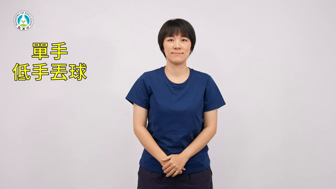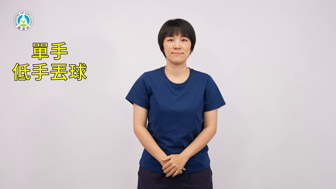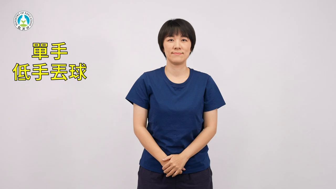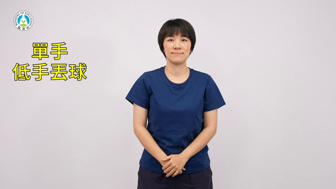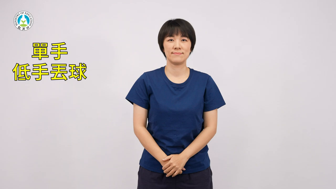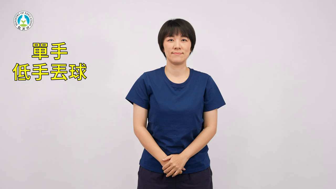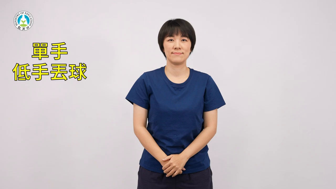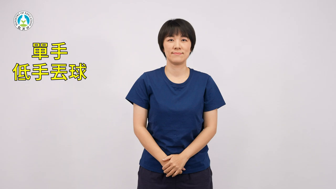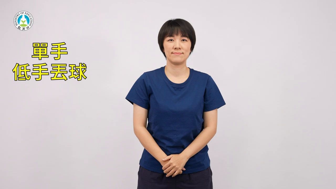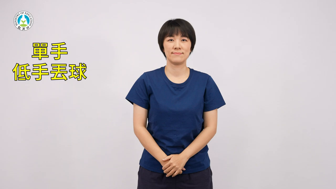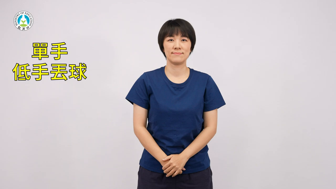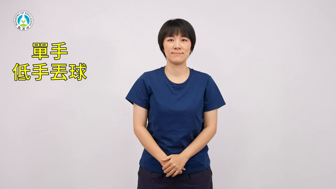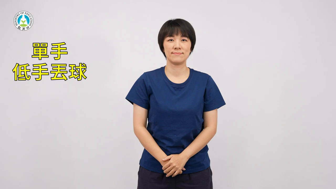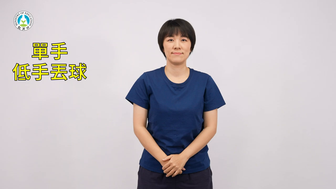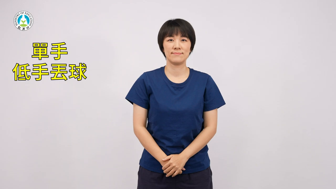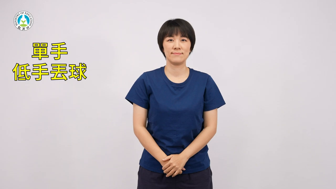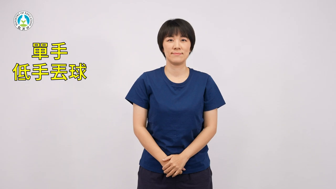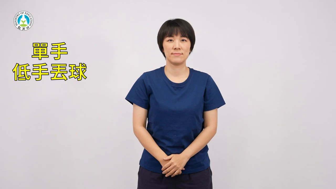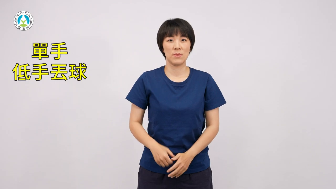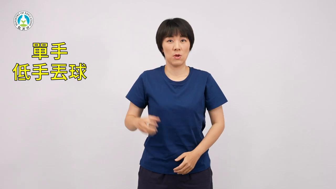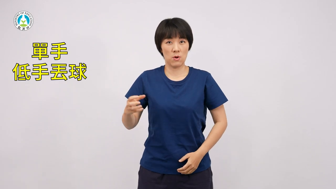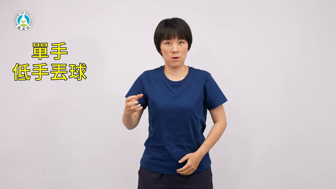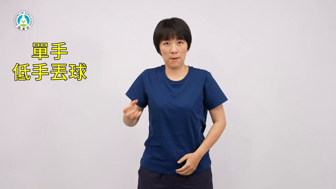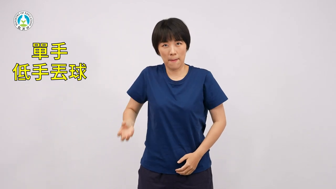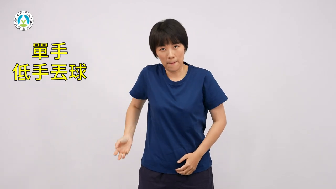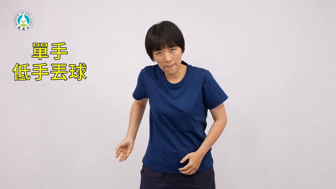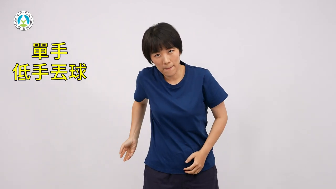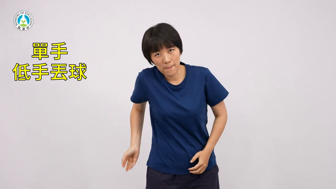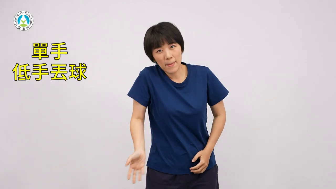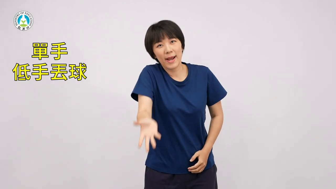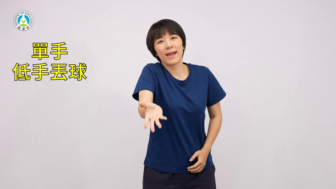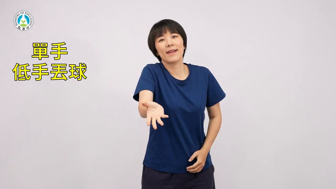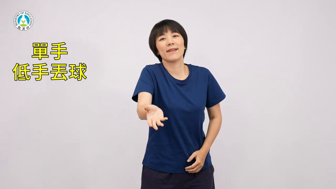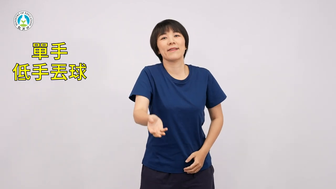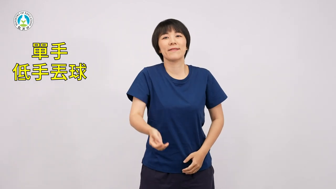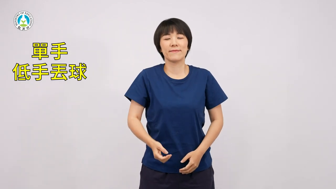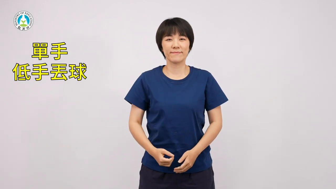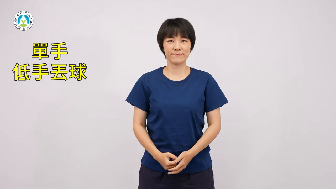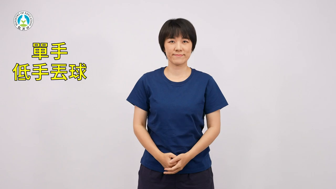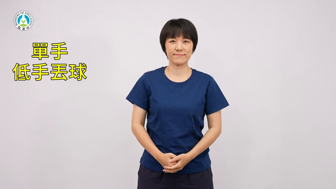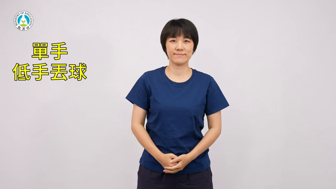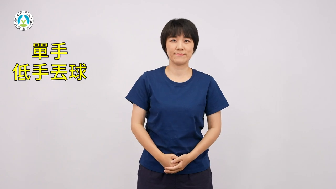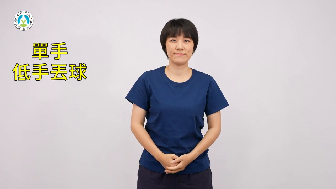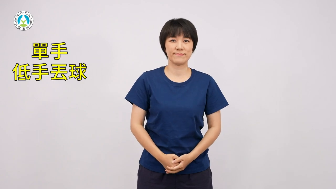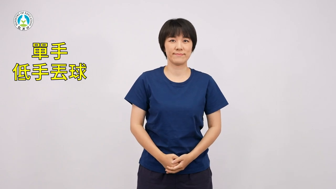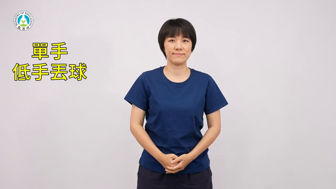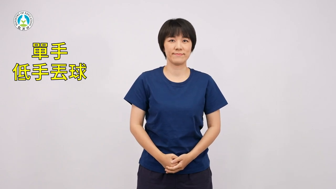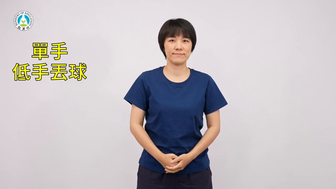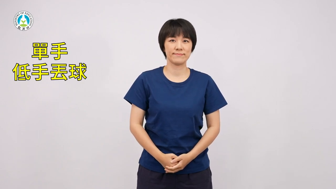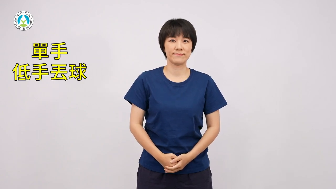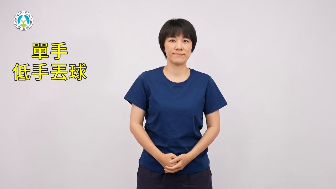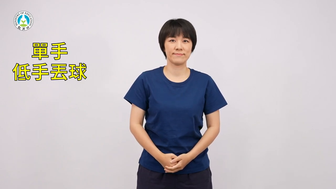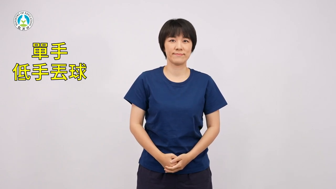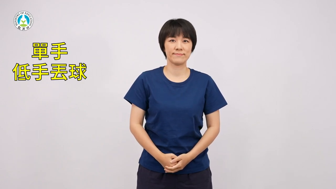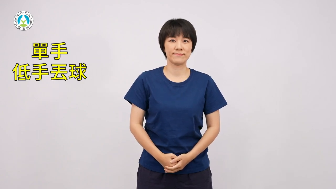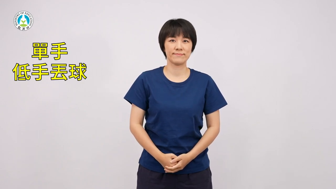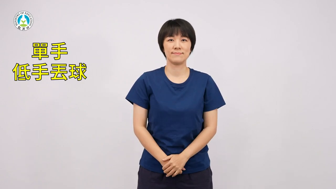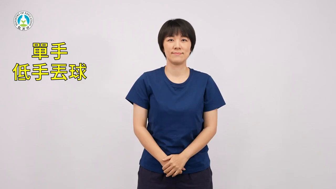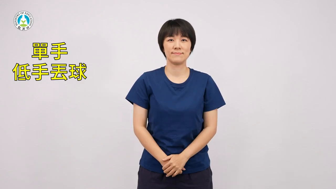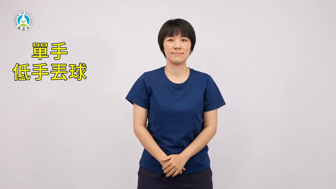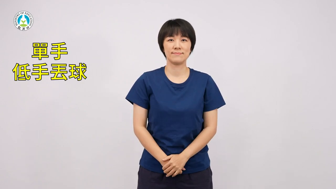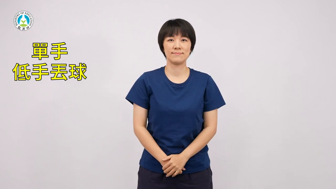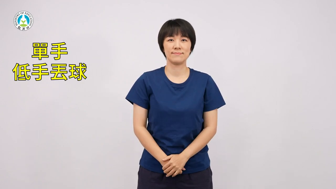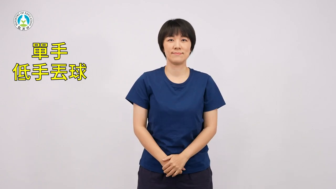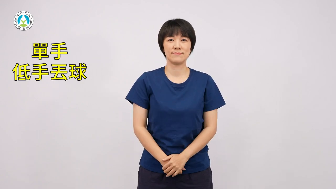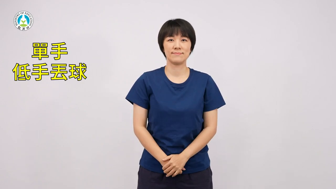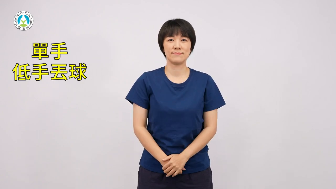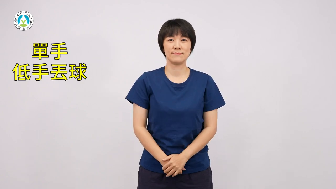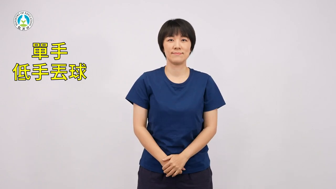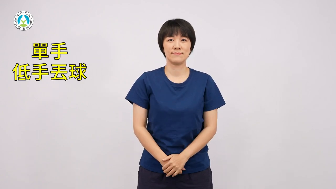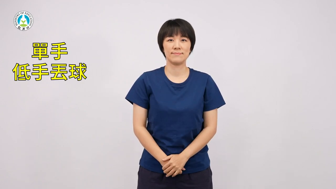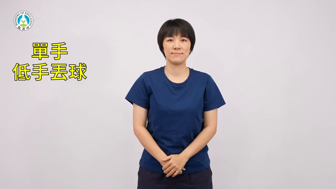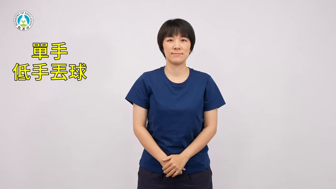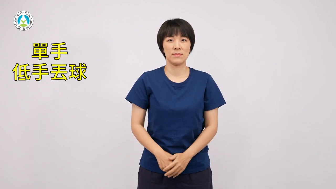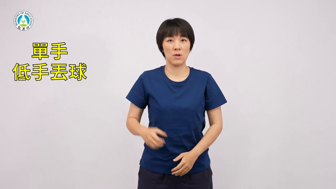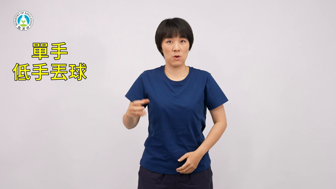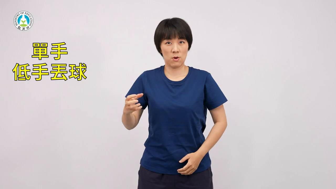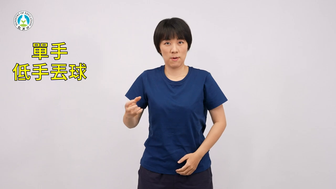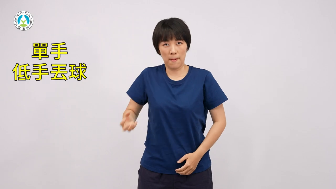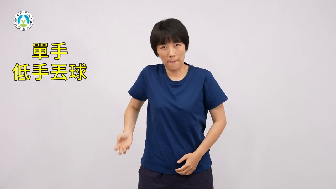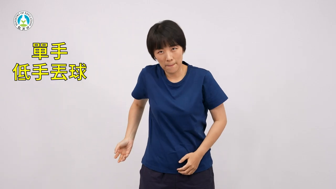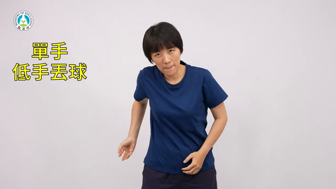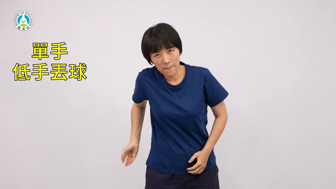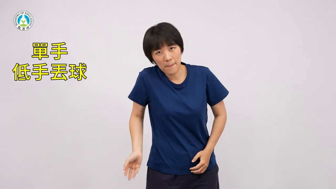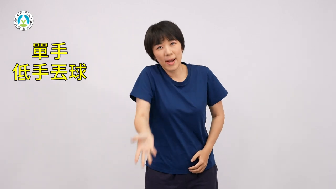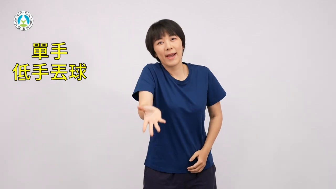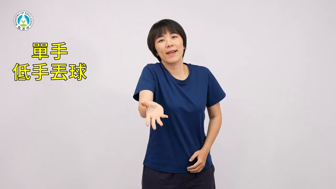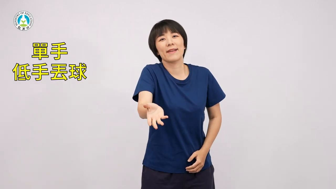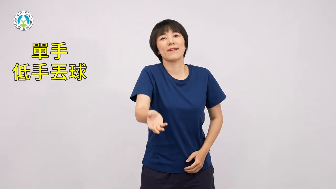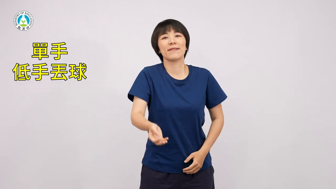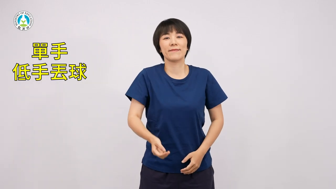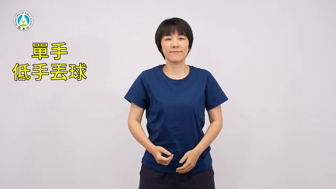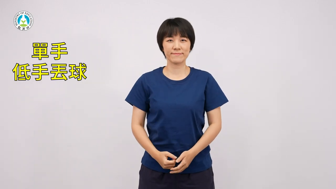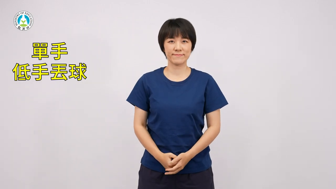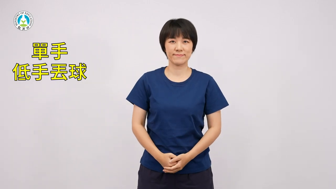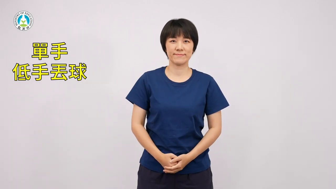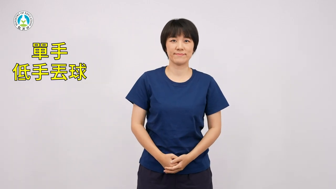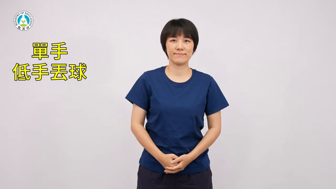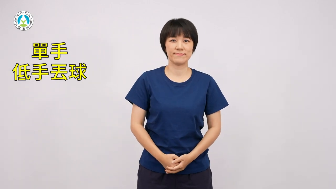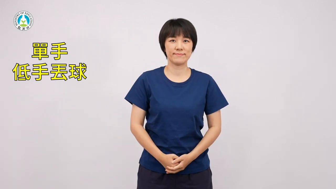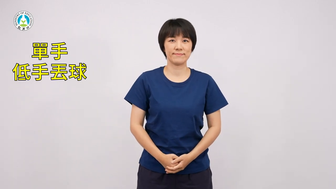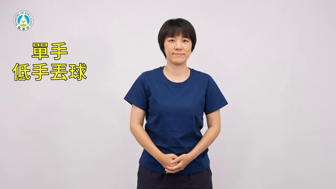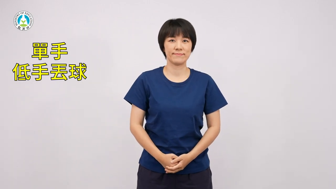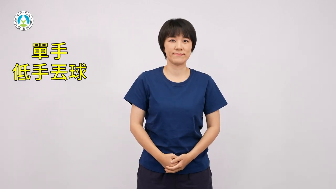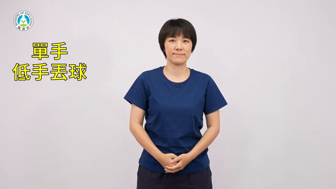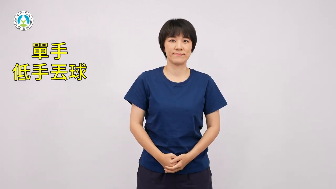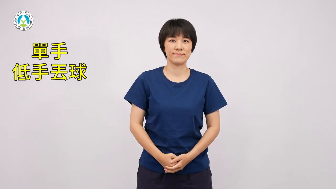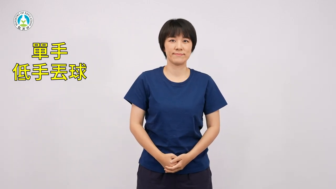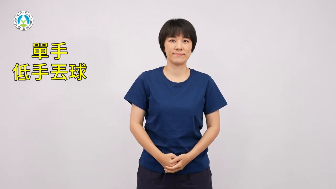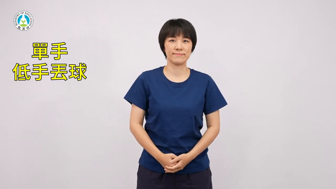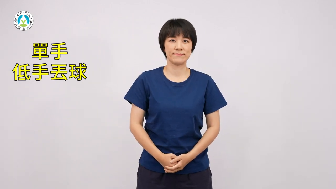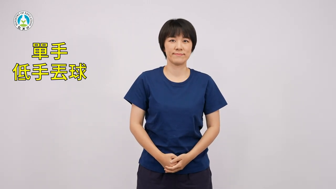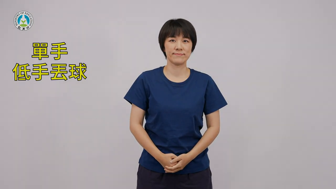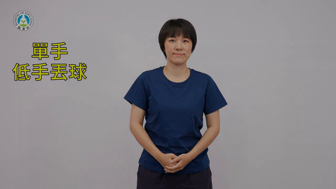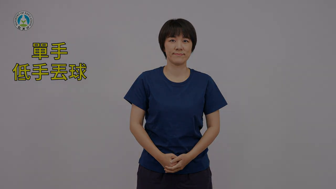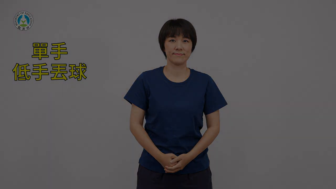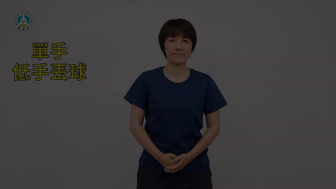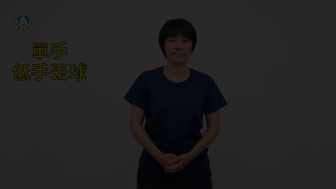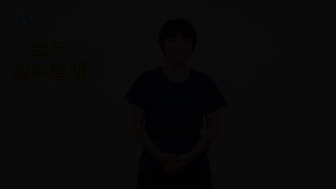單手低手丟球